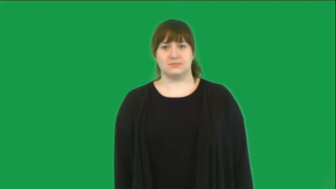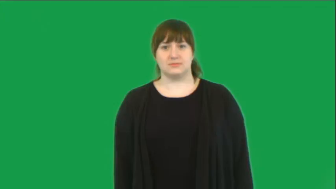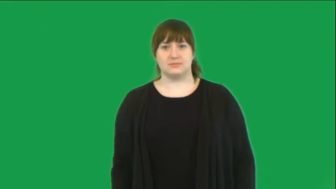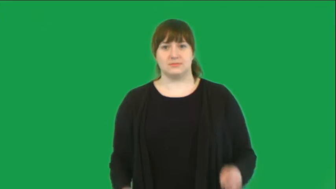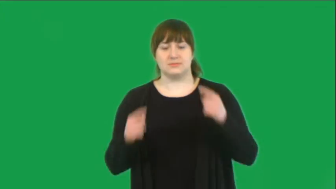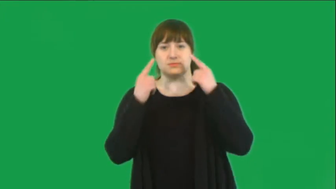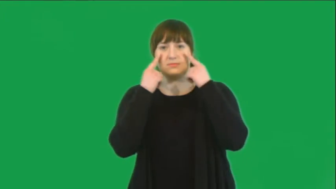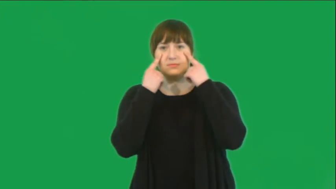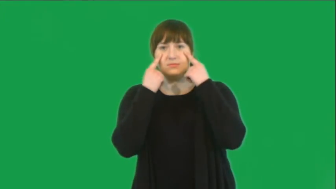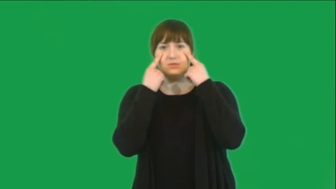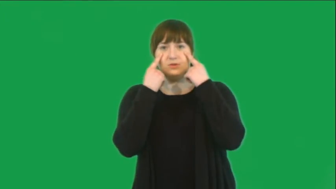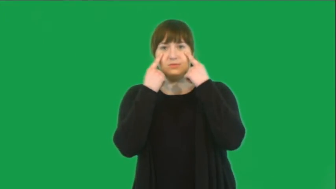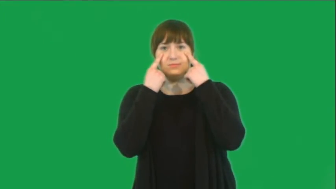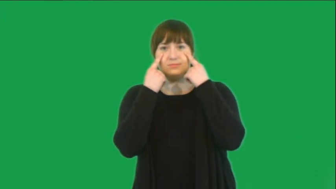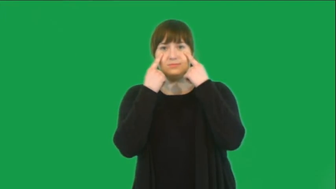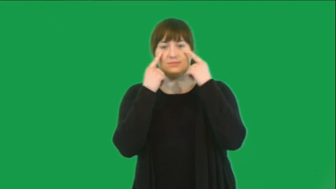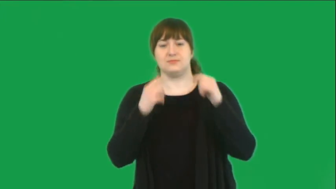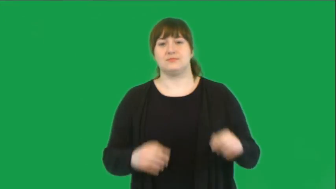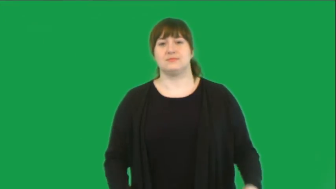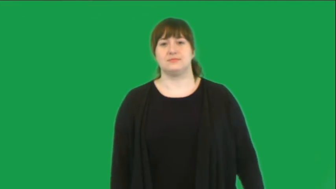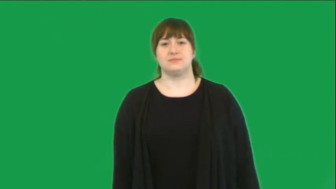wzrok